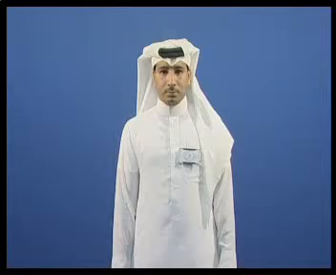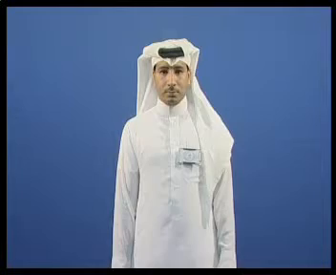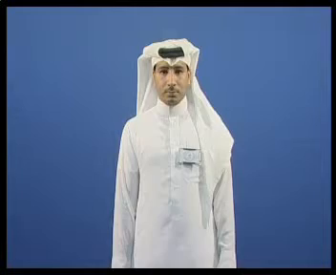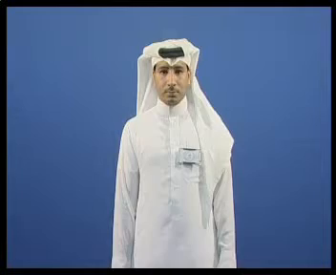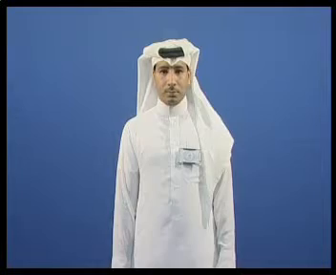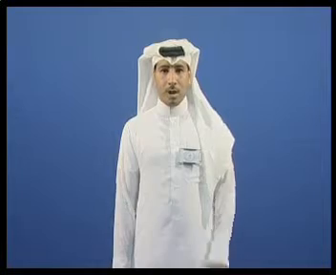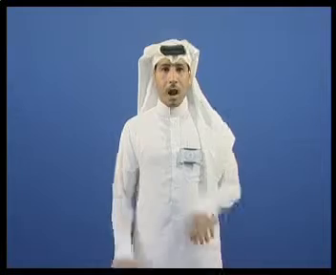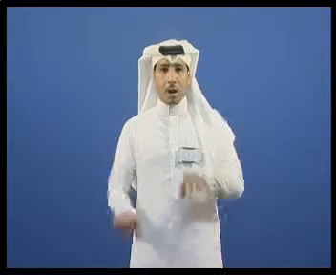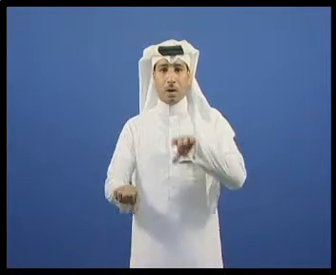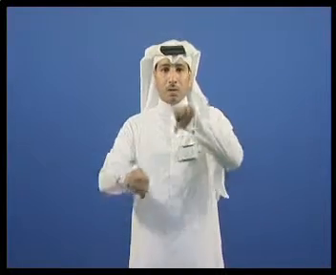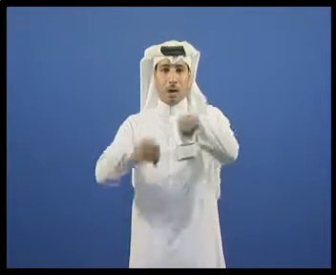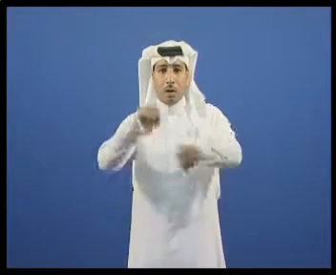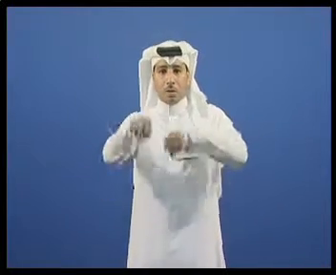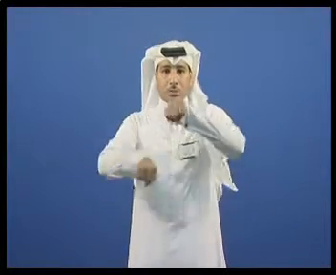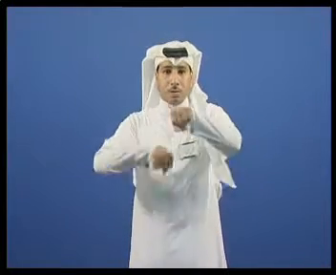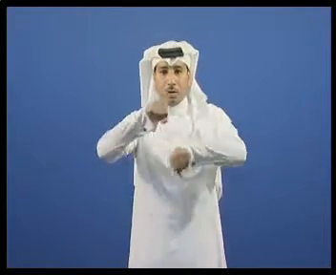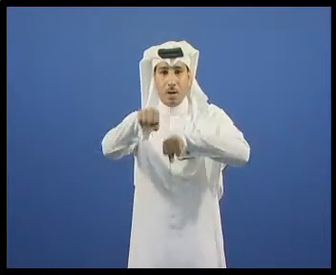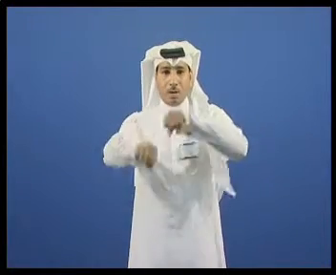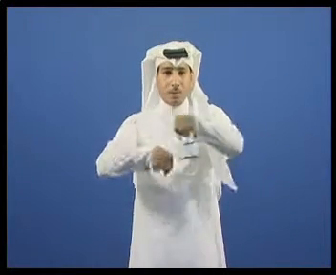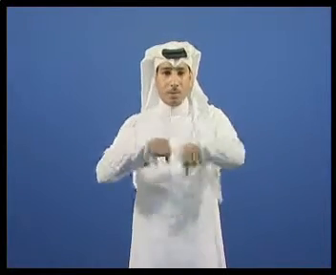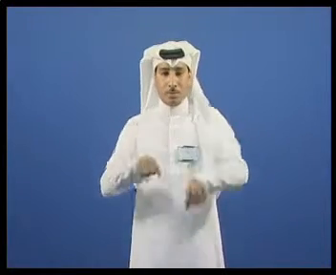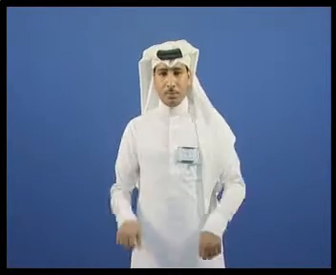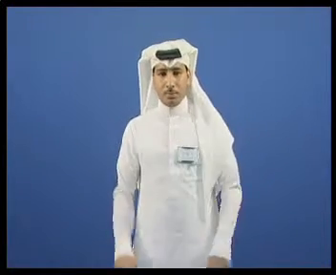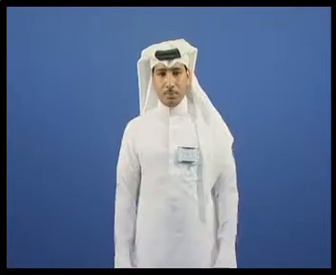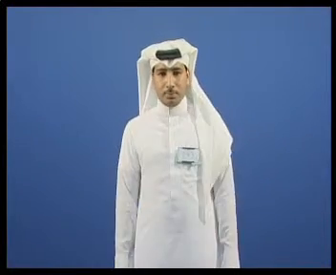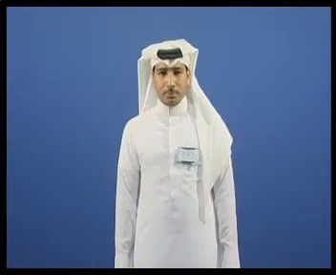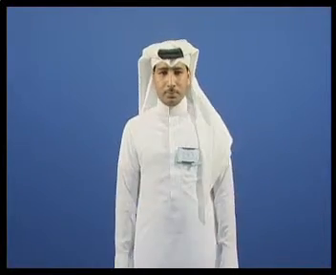دراجة هوائية